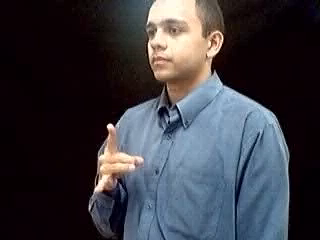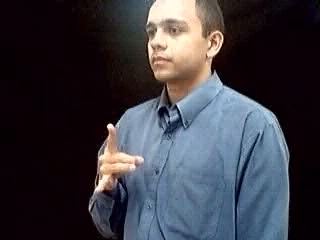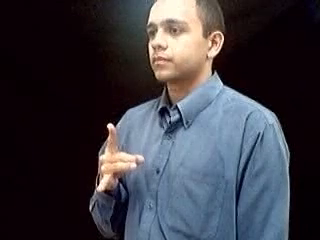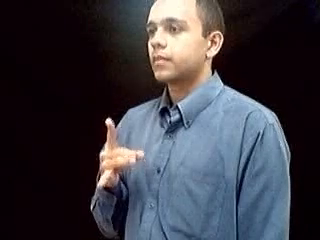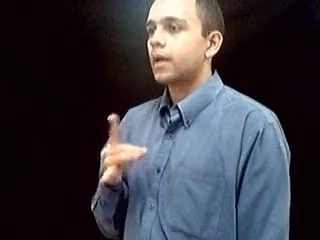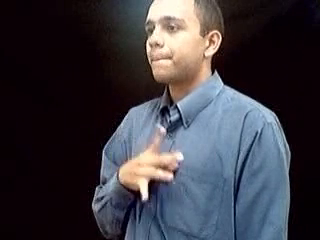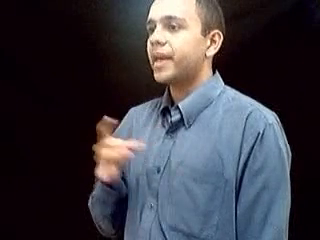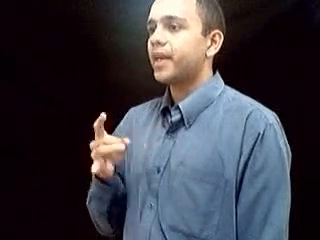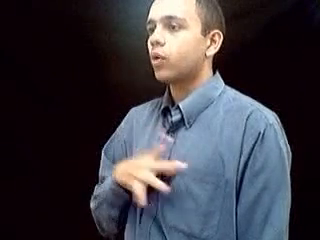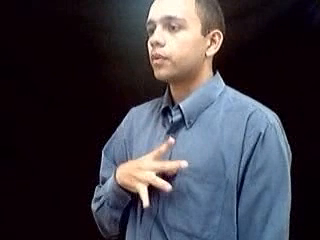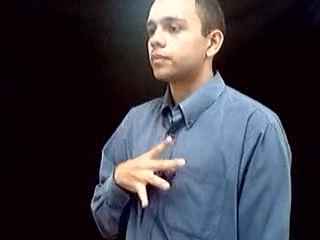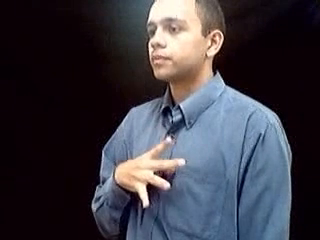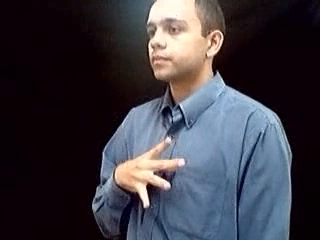medo